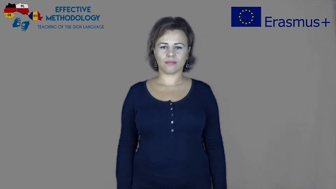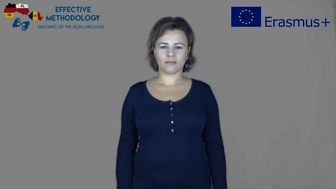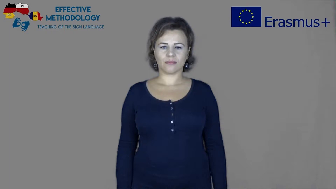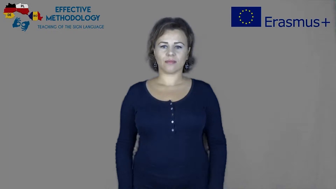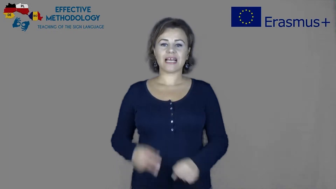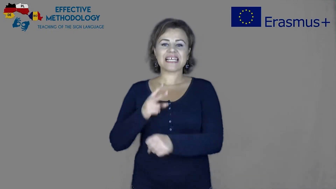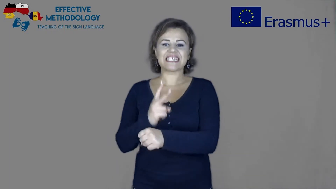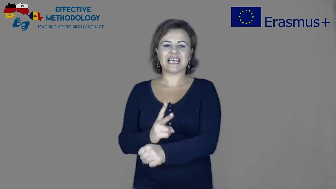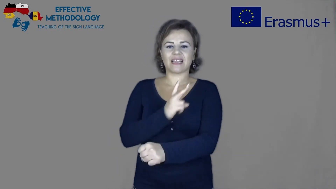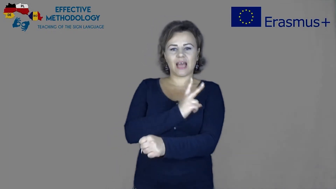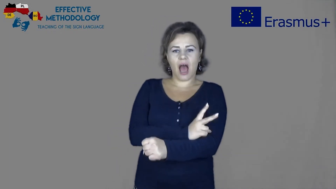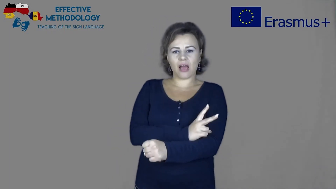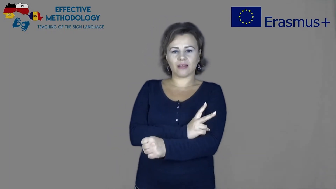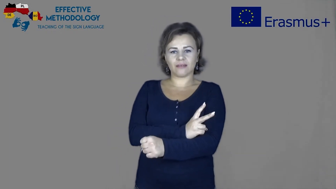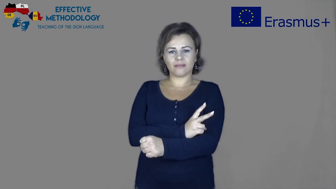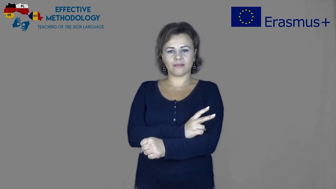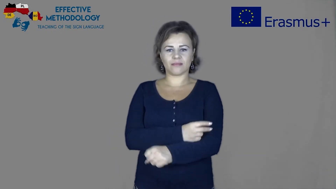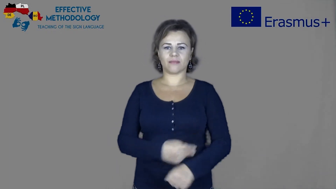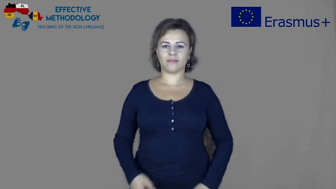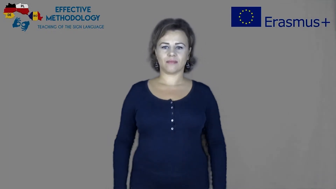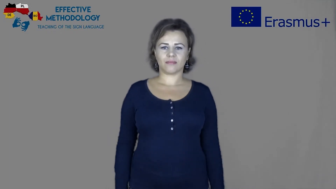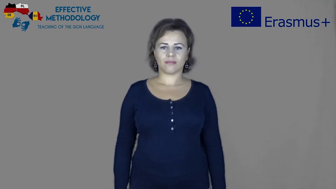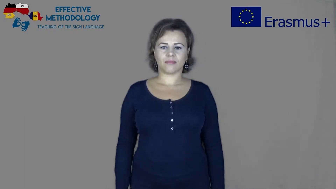Stat